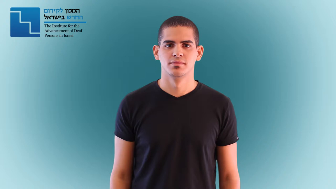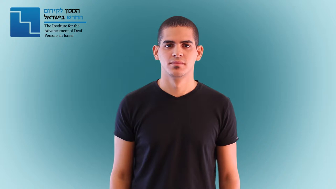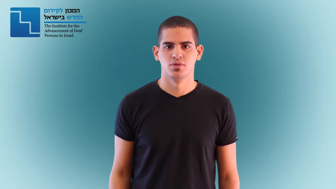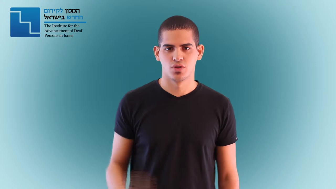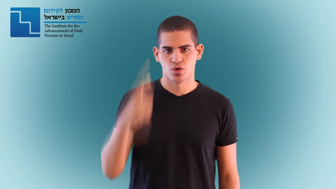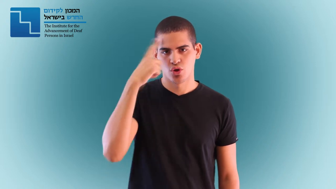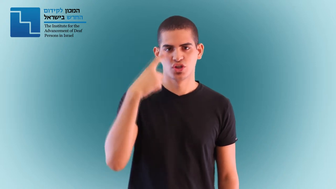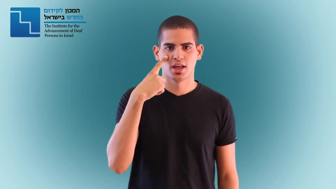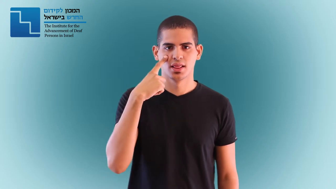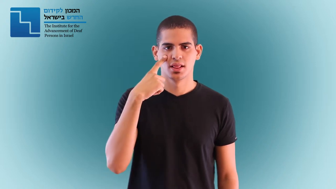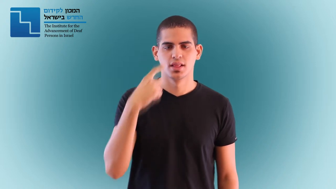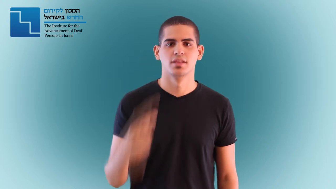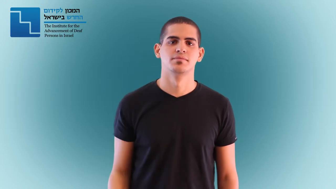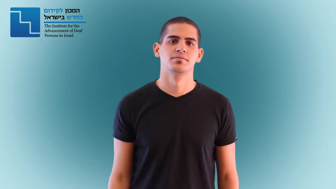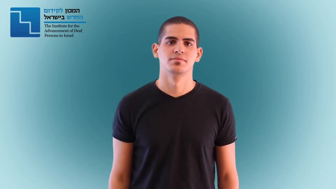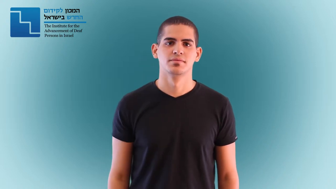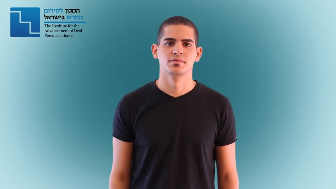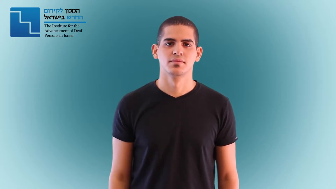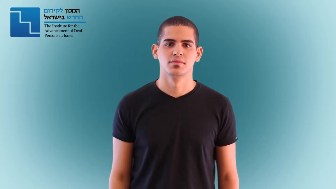ראש העין